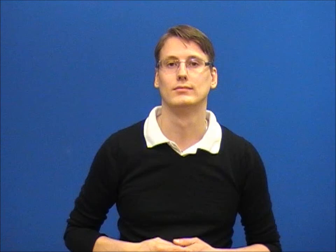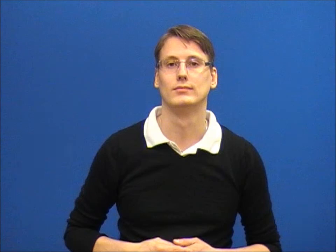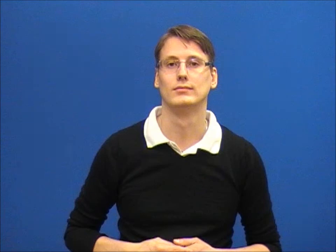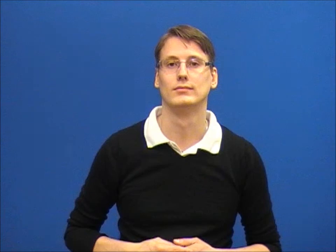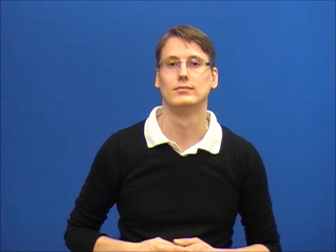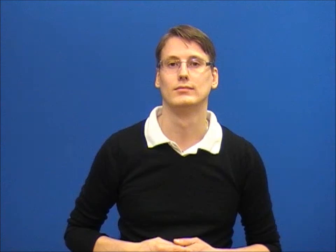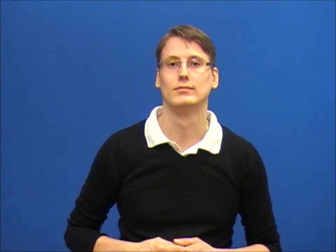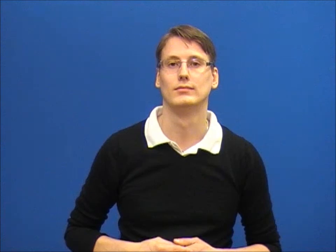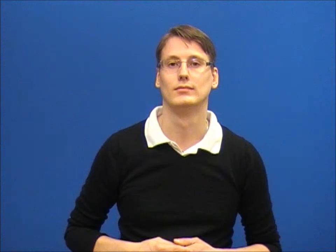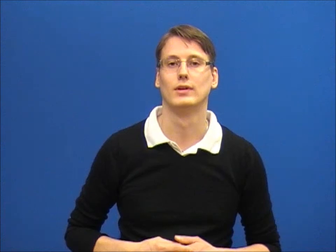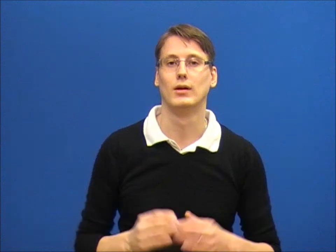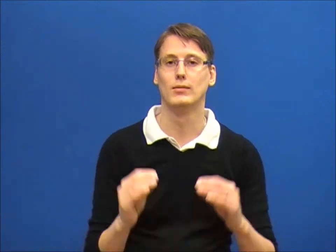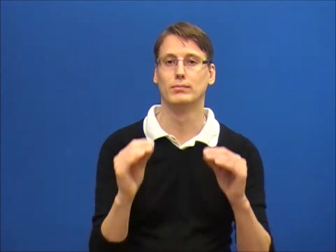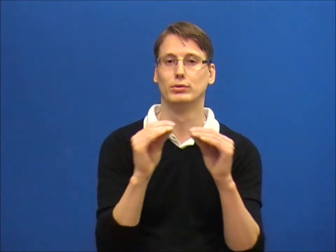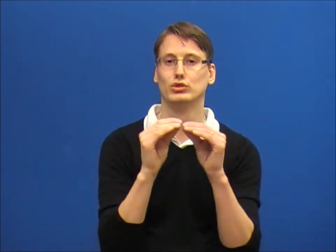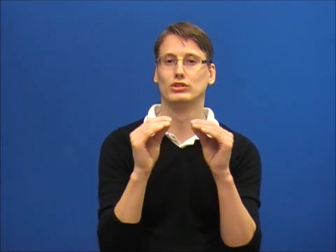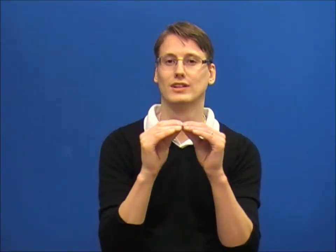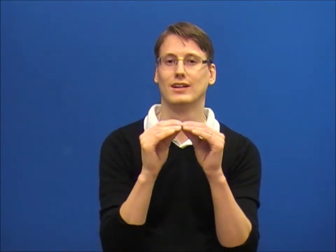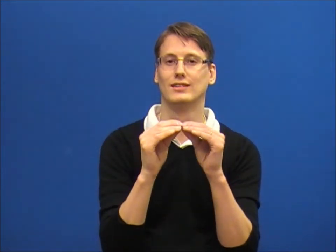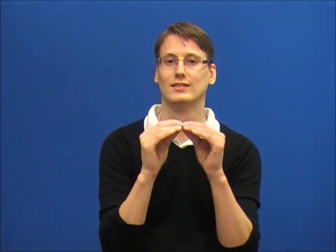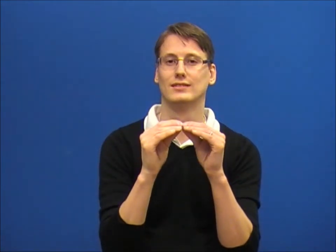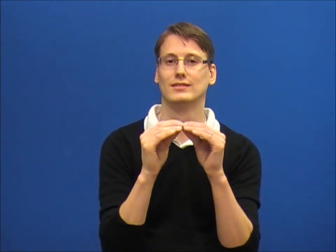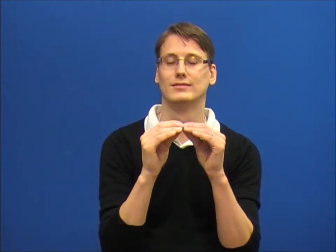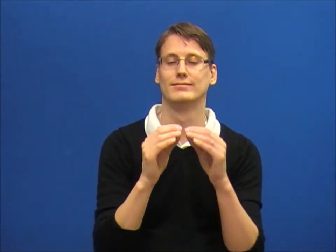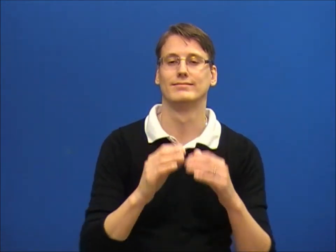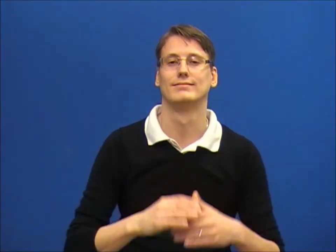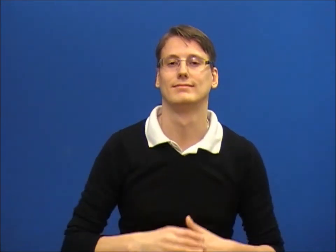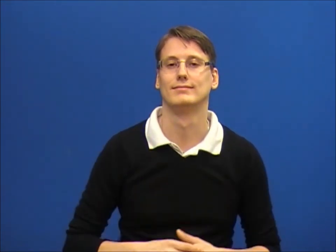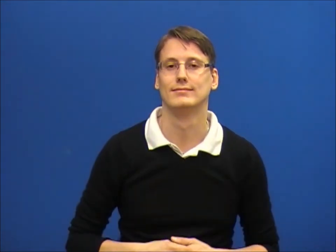PUSSA